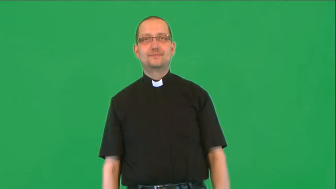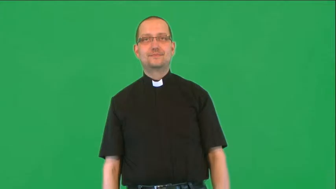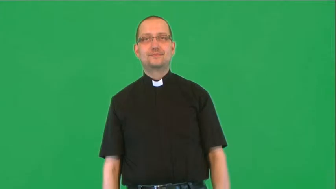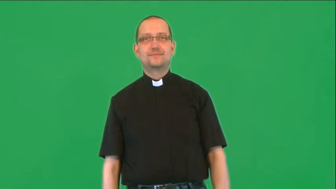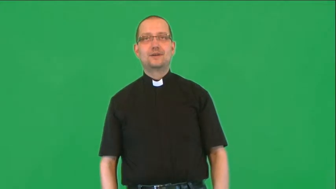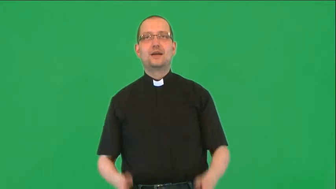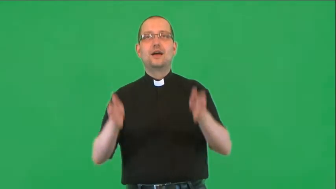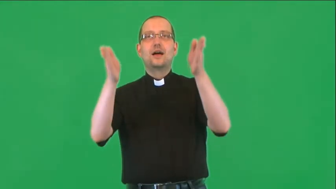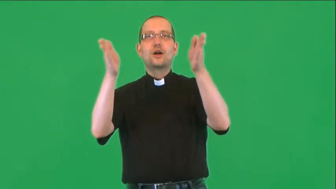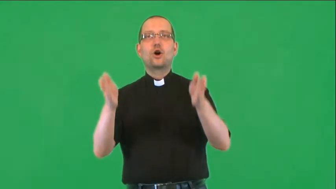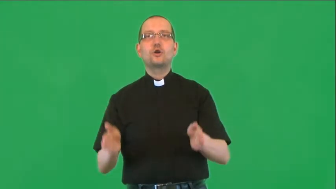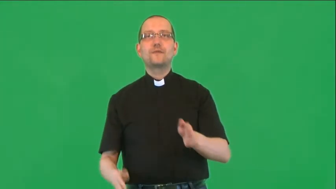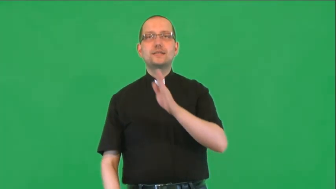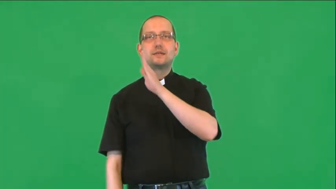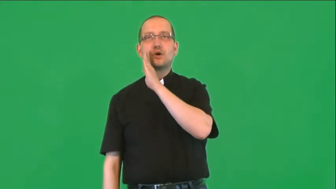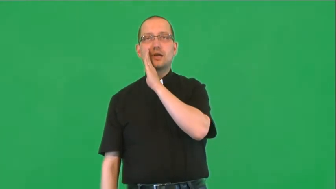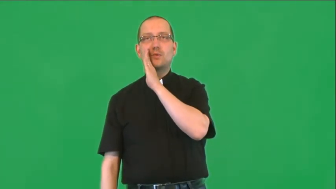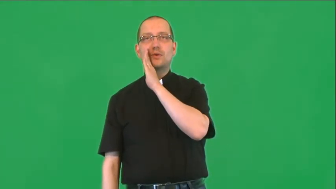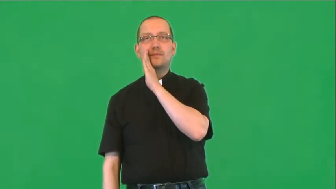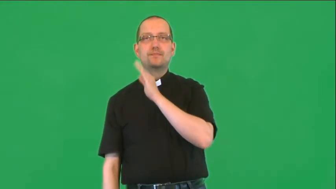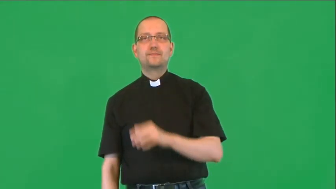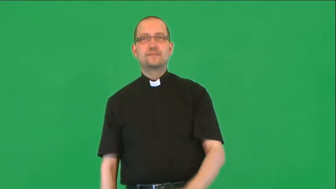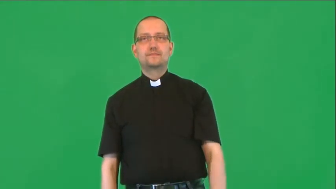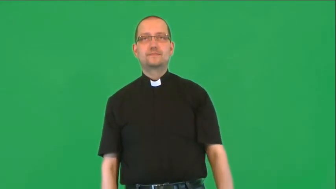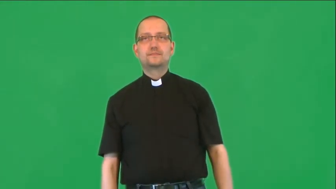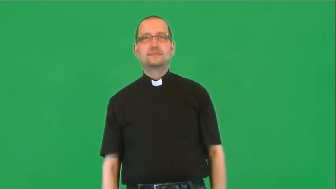konfesjonał